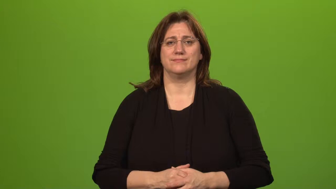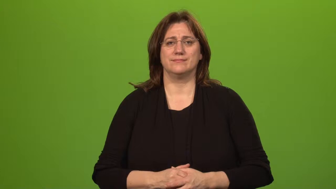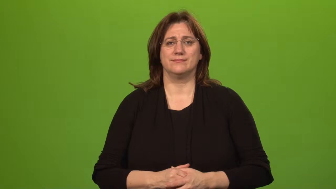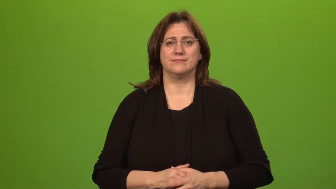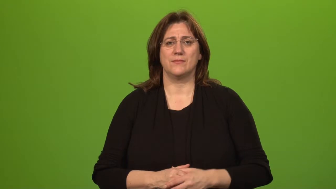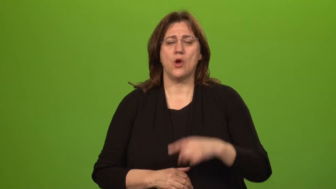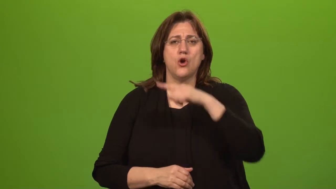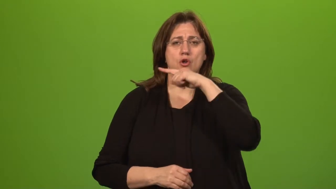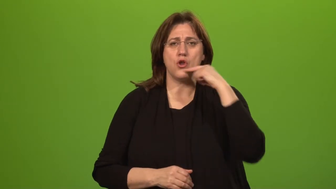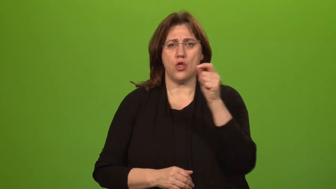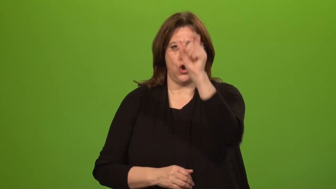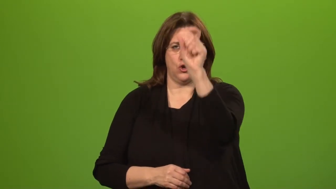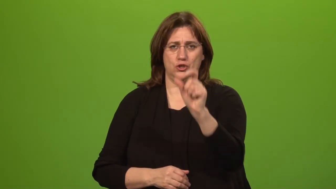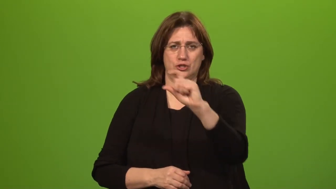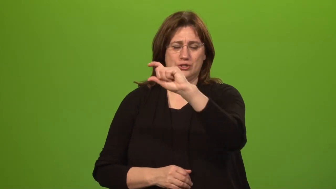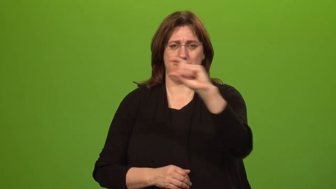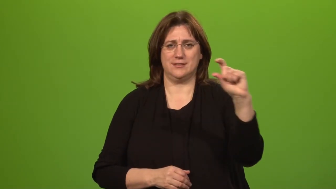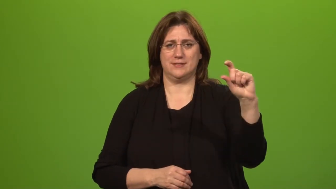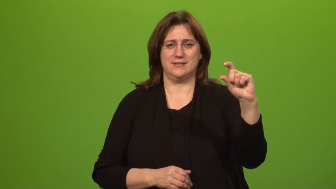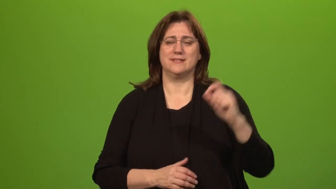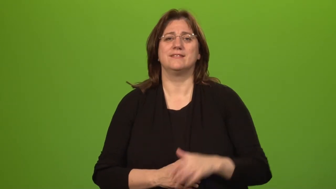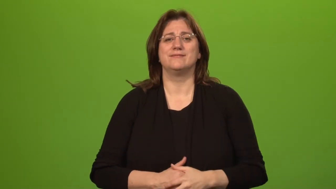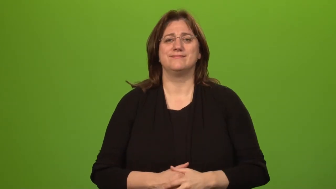Rauði krossinn